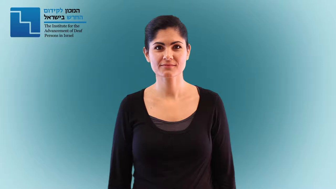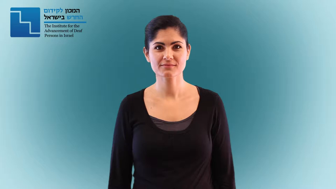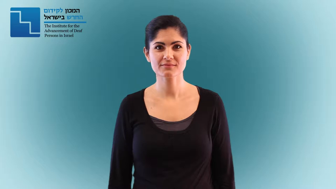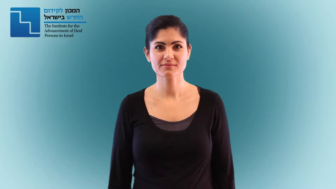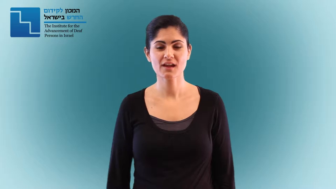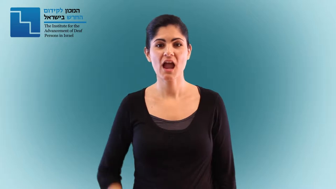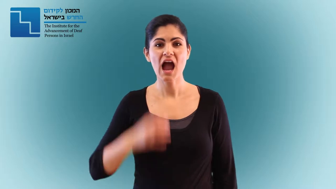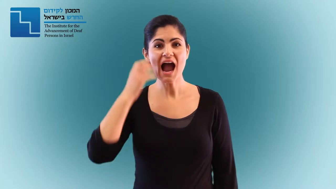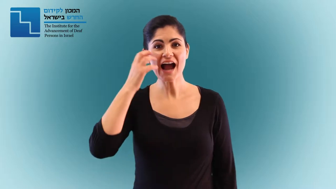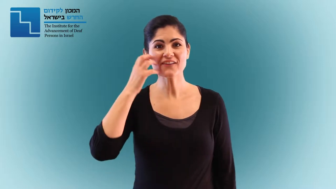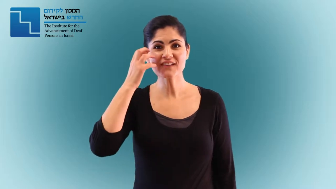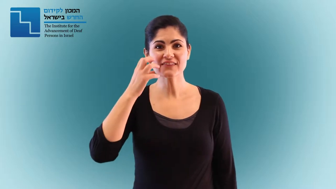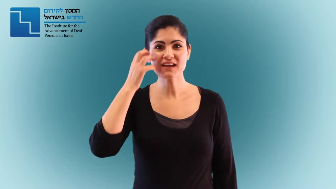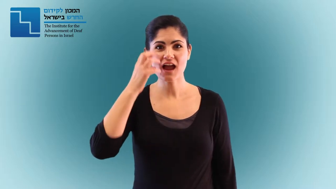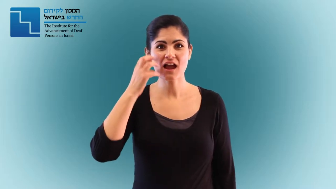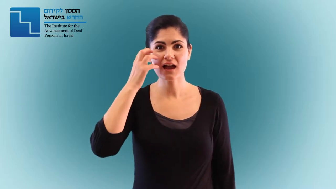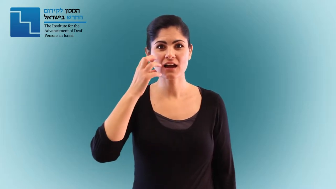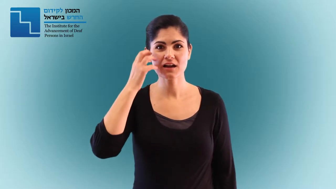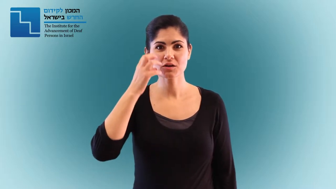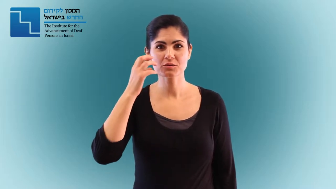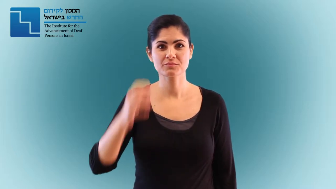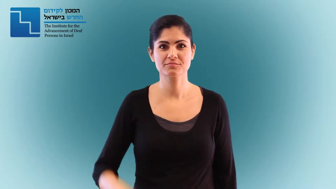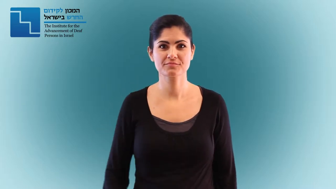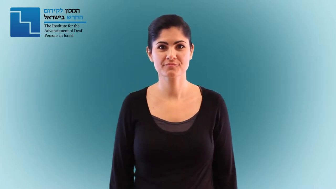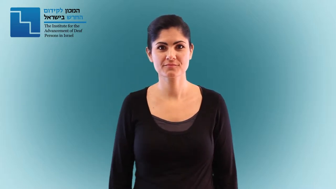עגבנייה